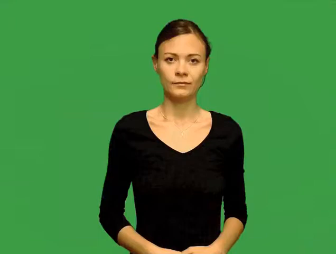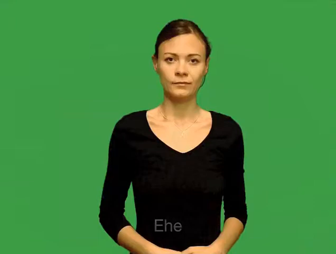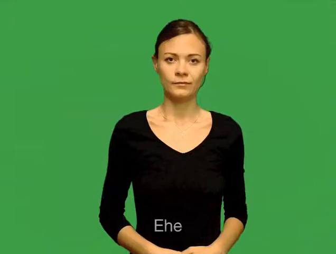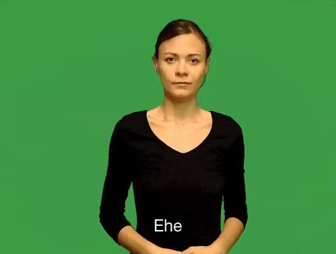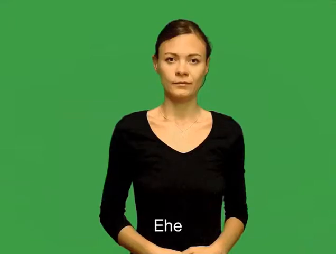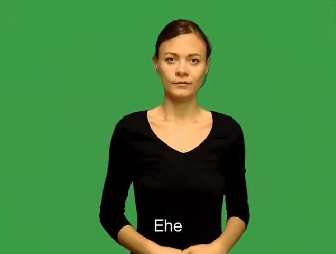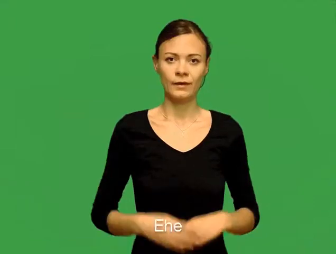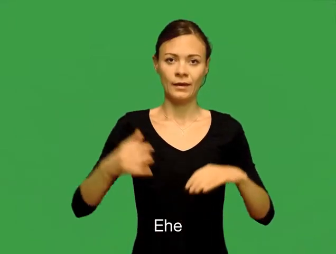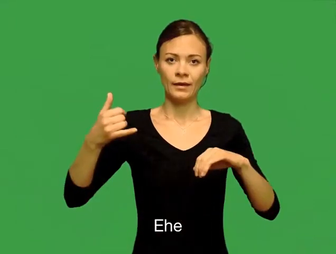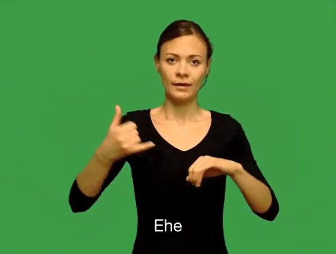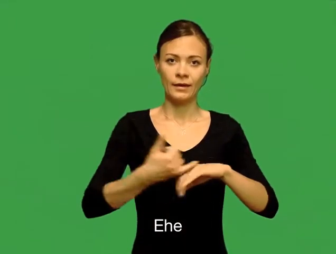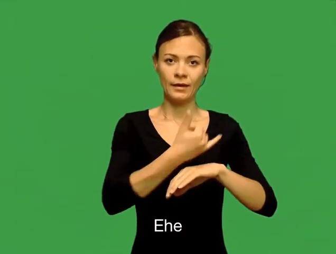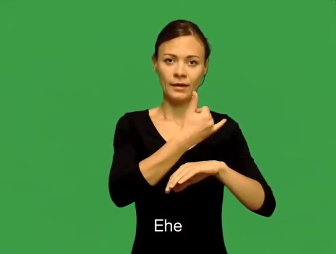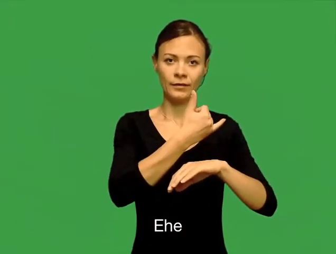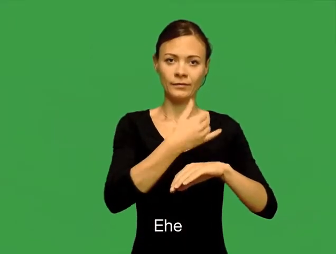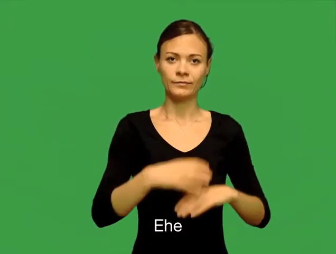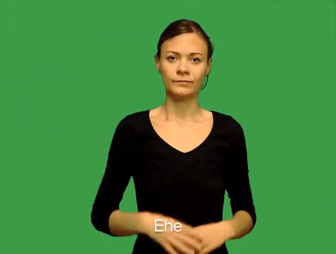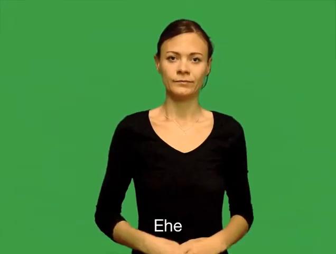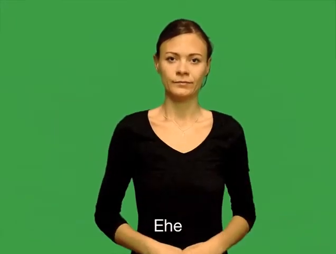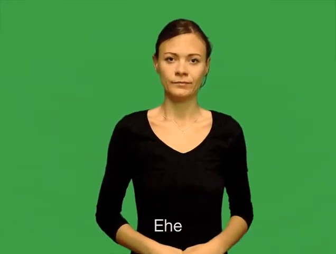Ehe